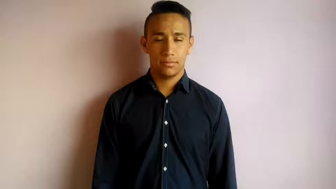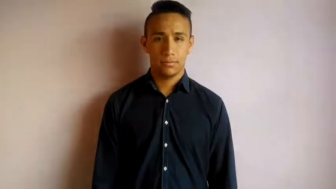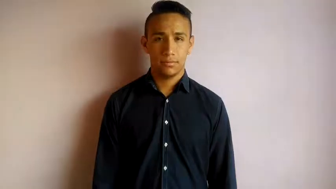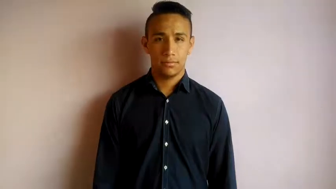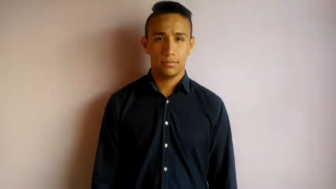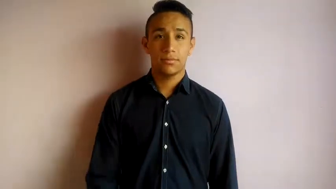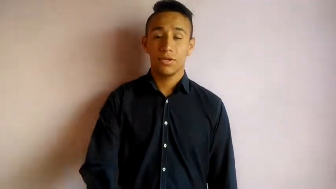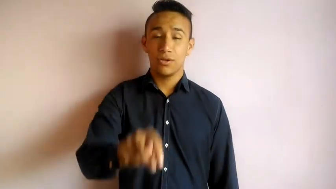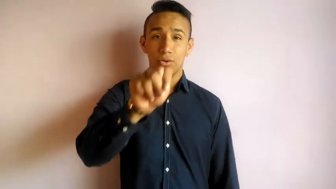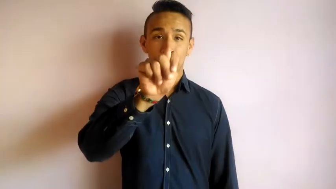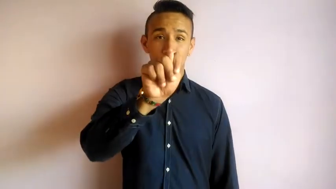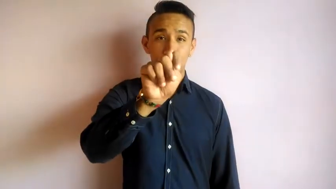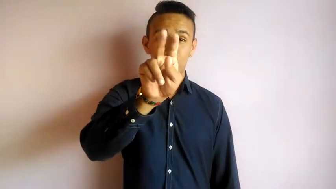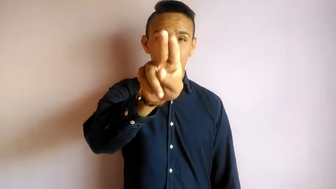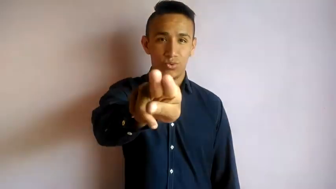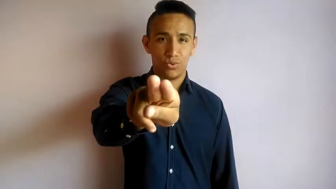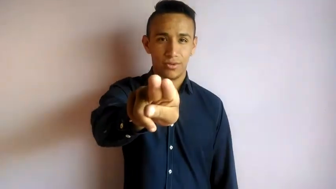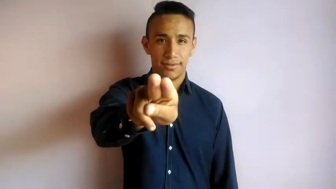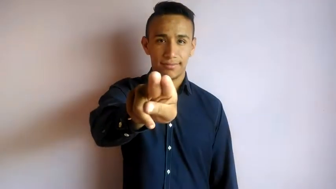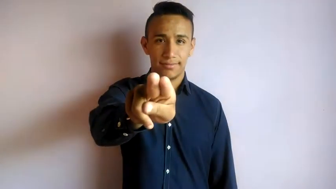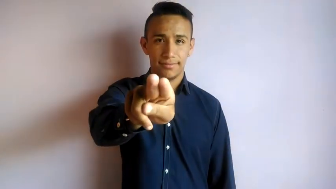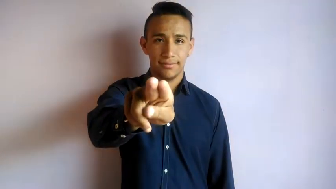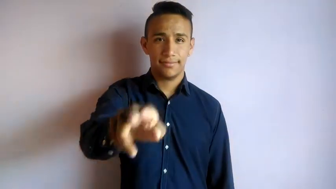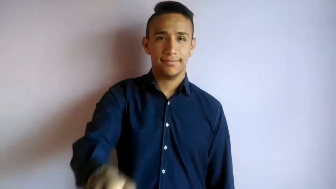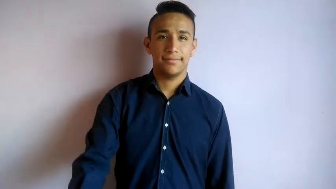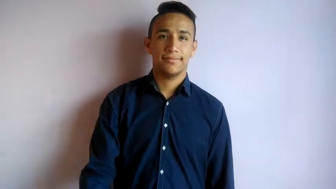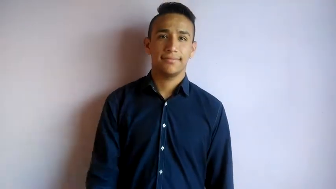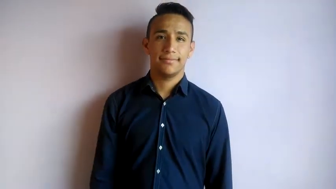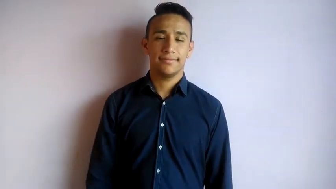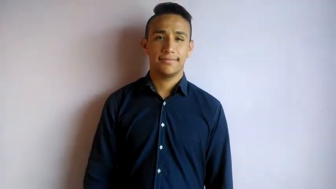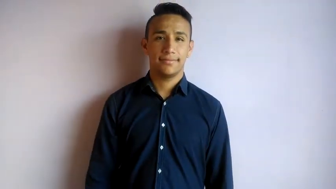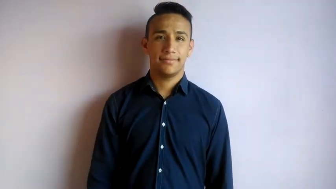tu